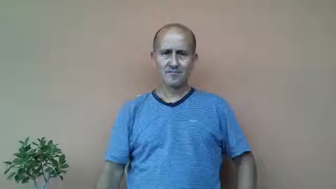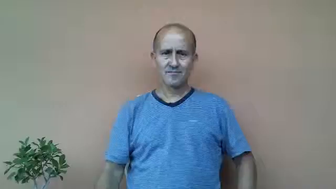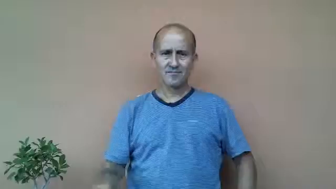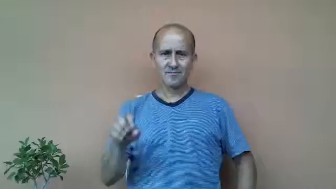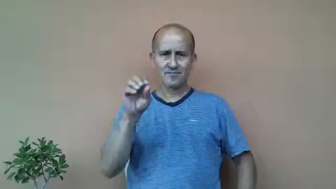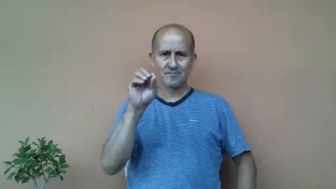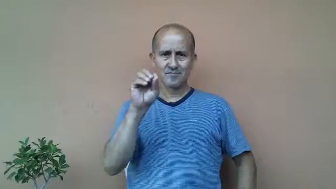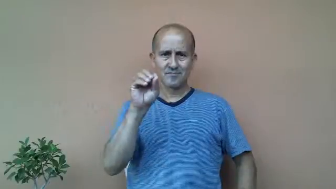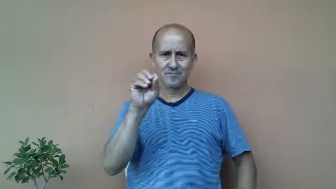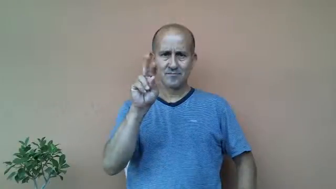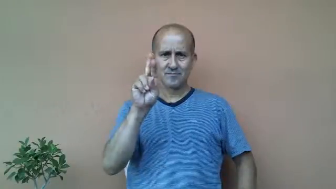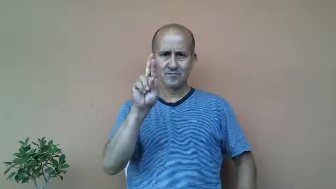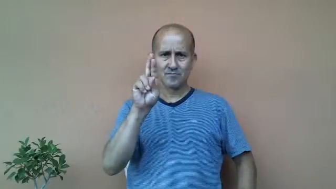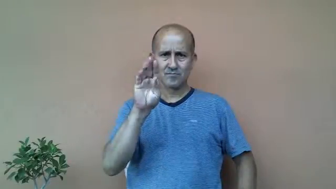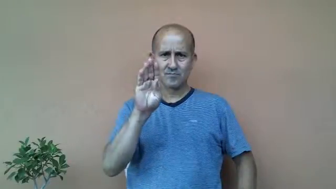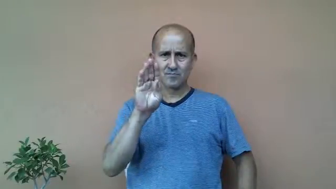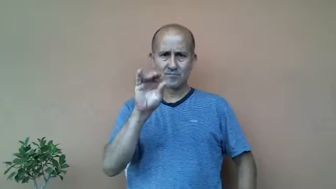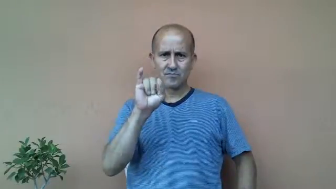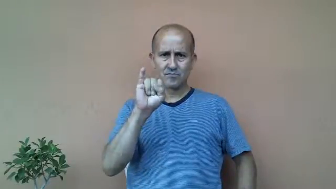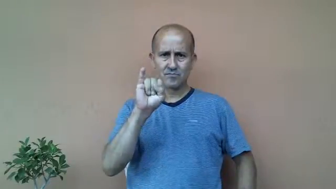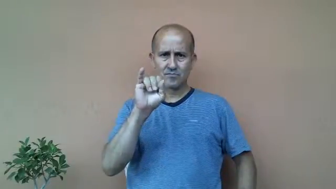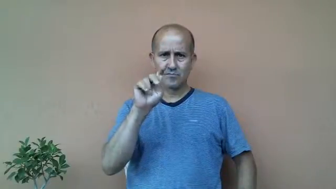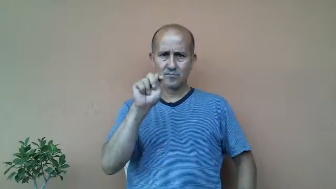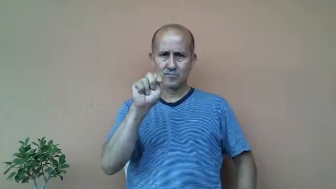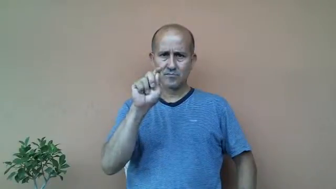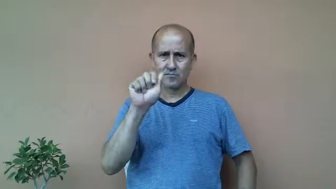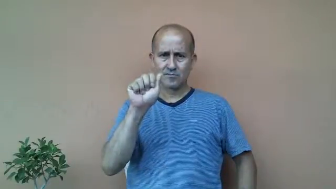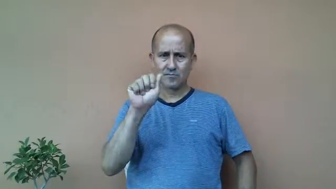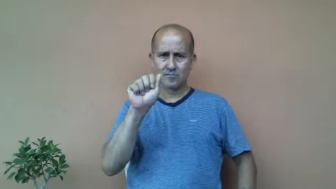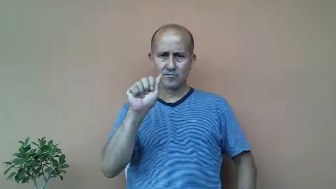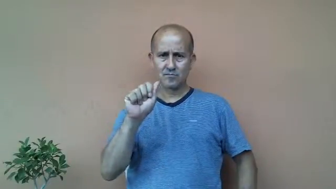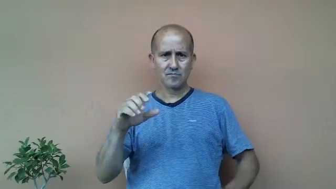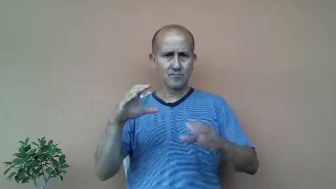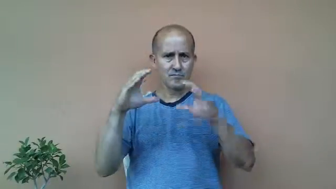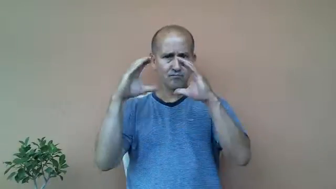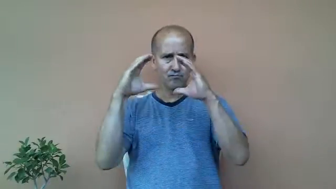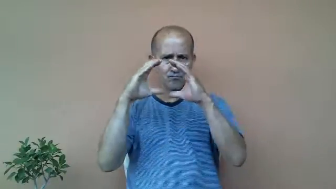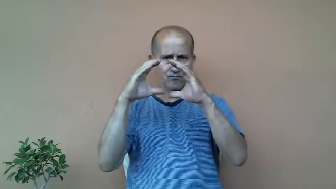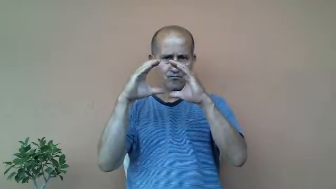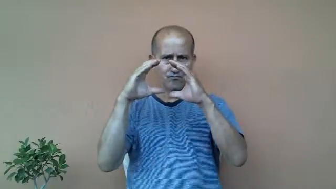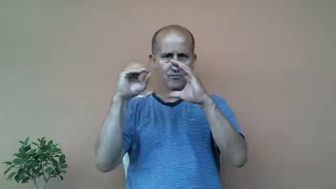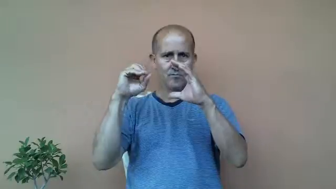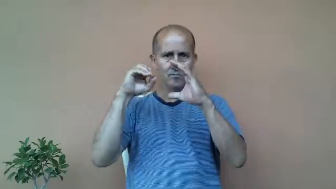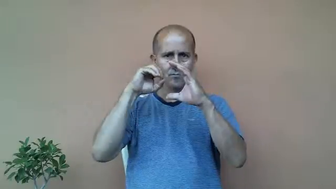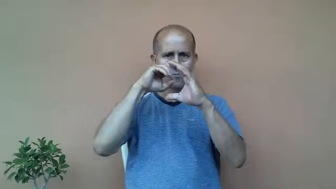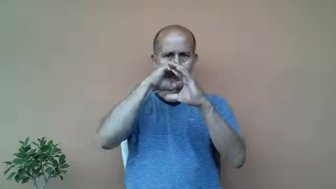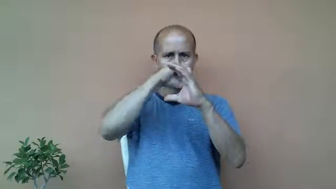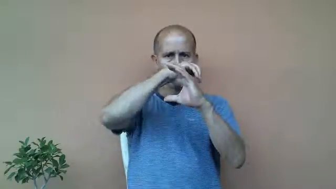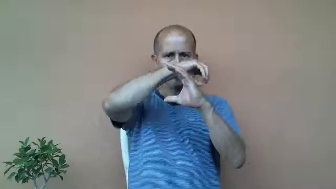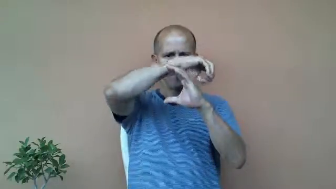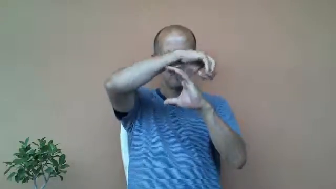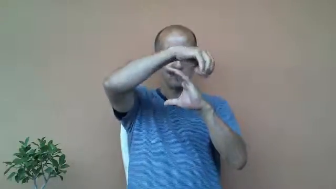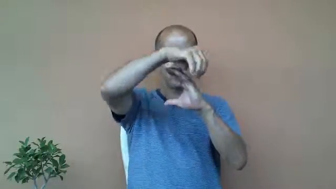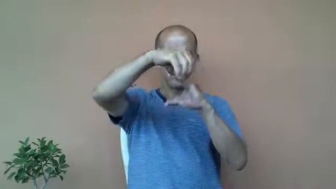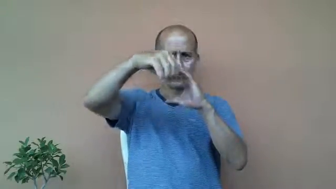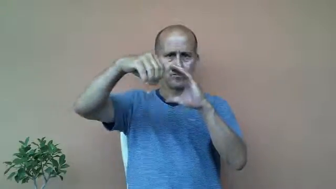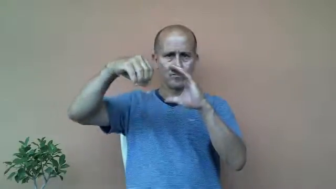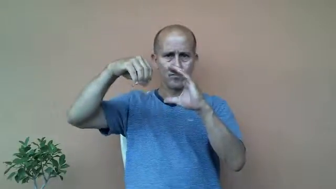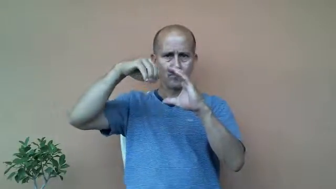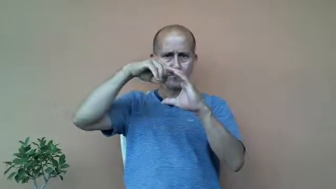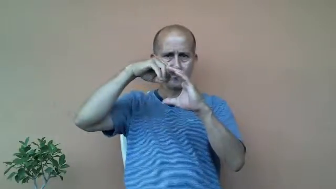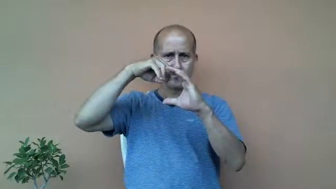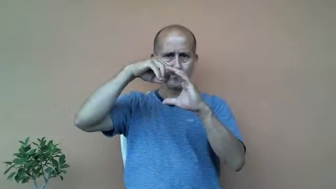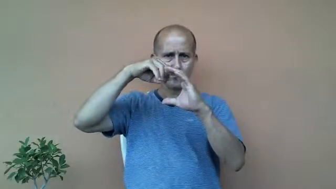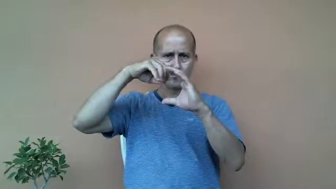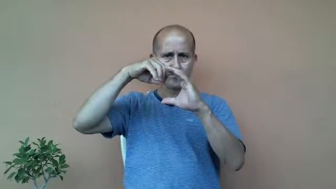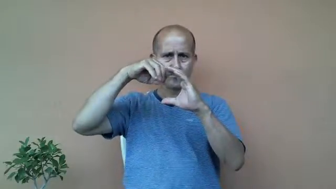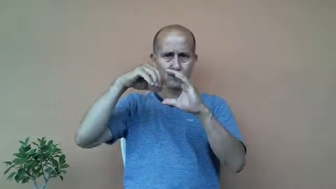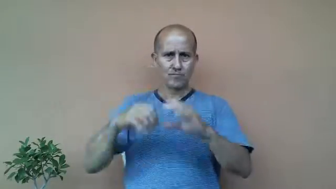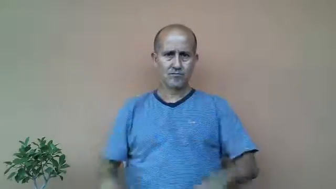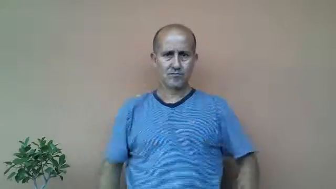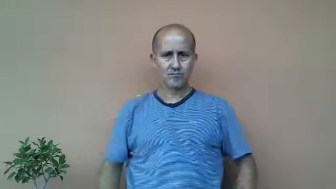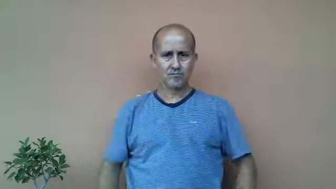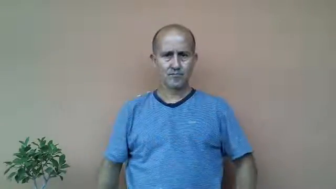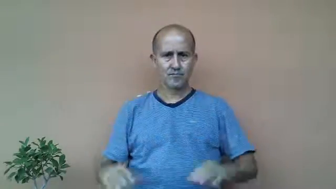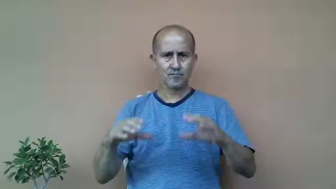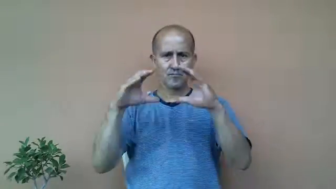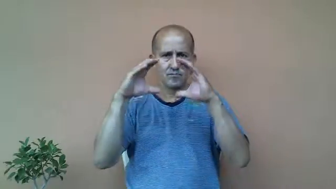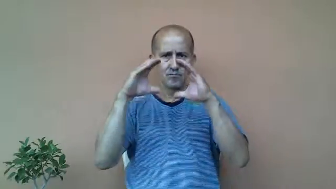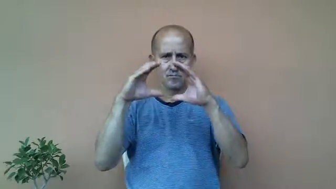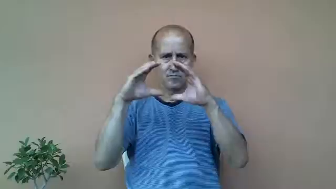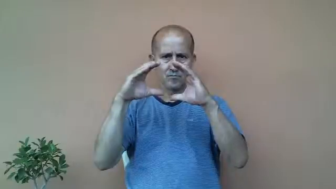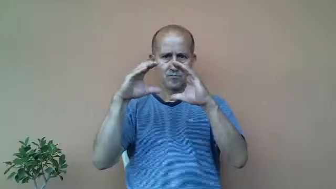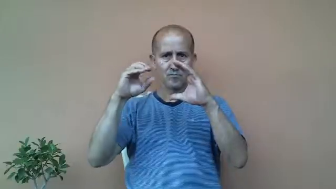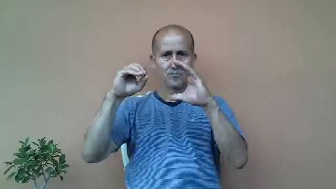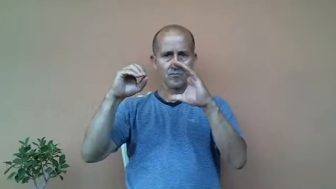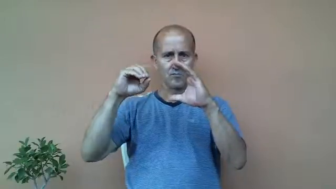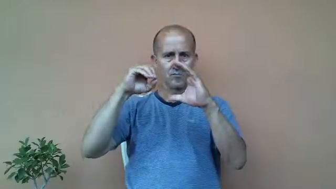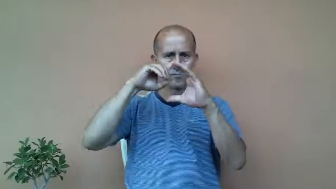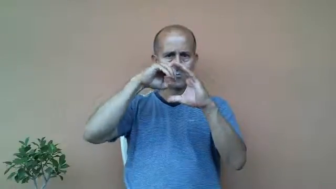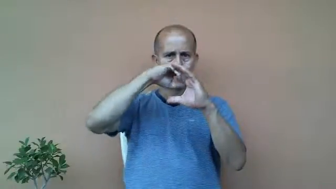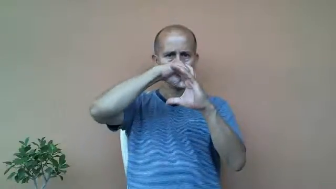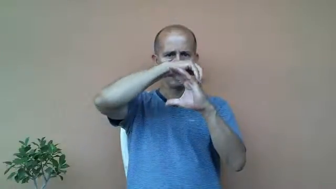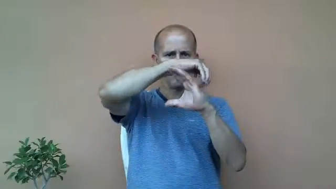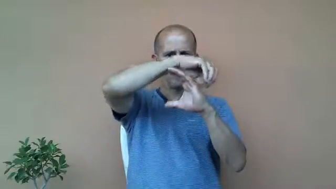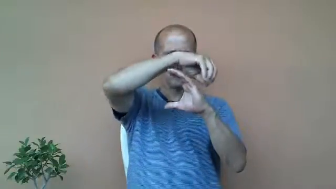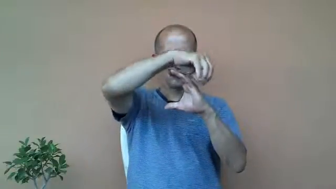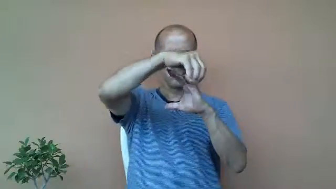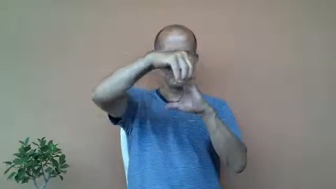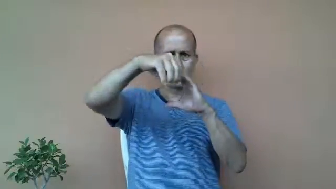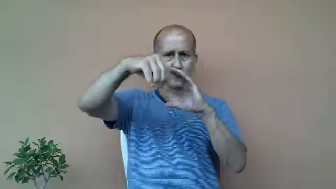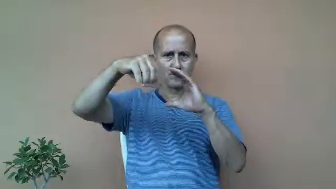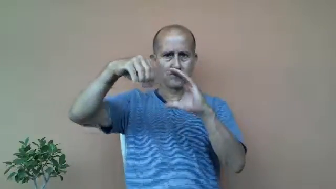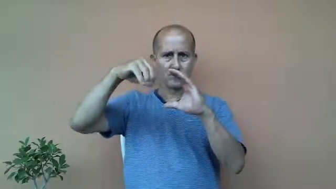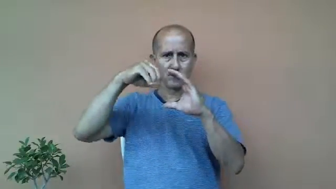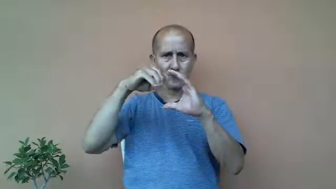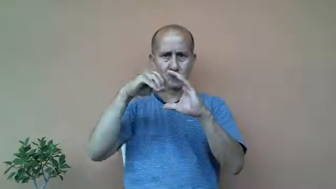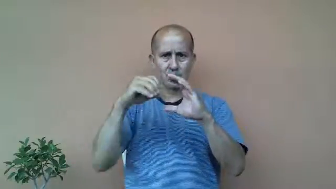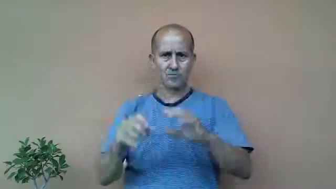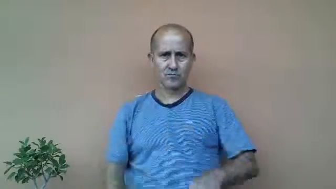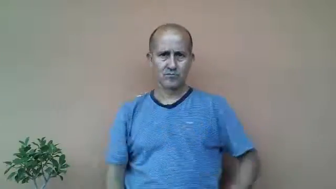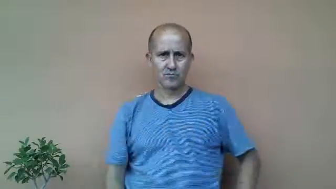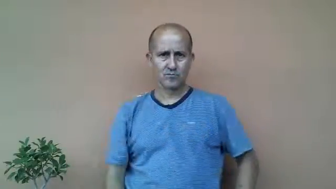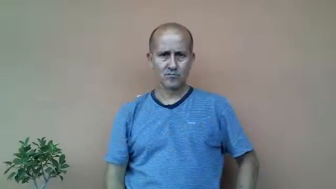órbita